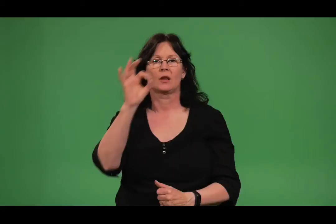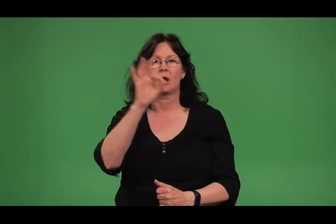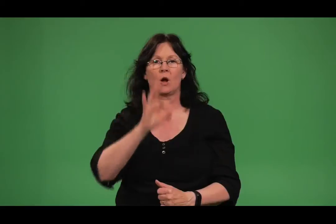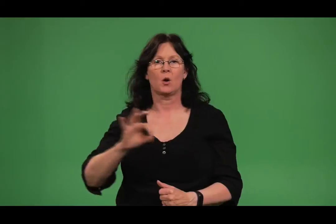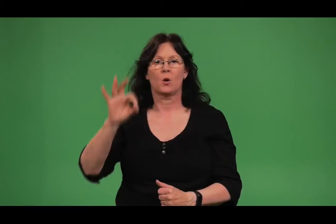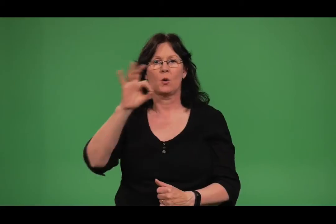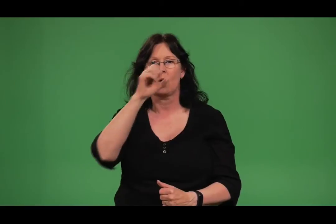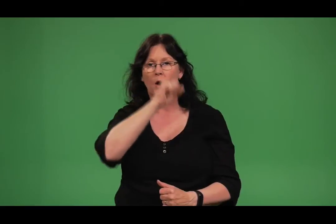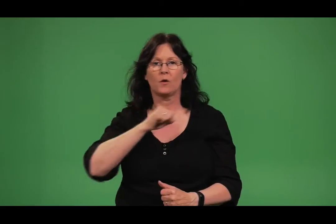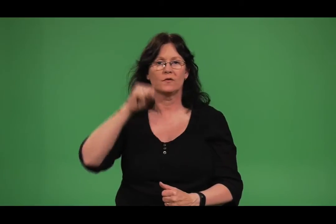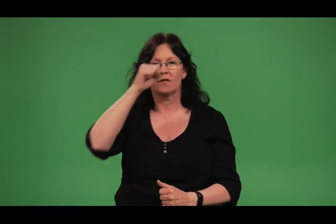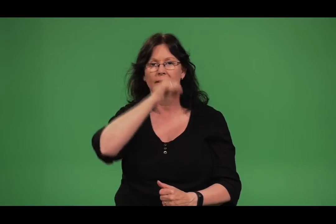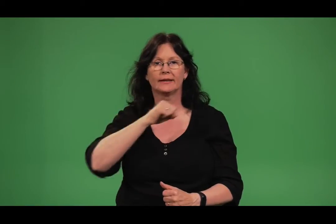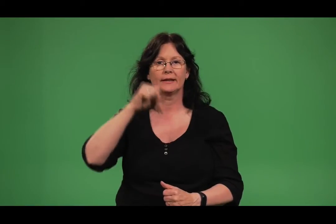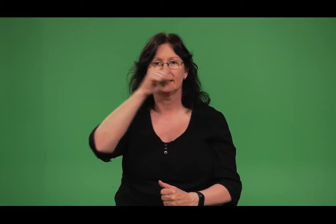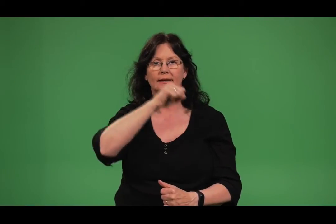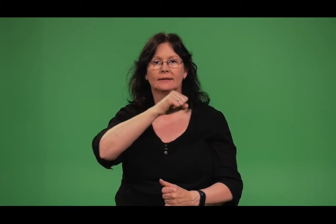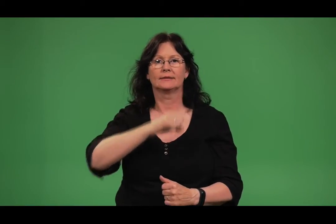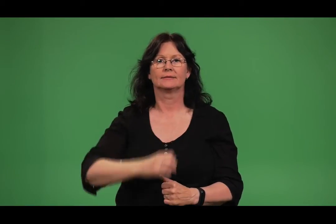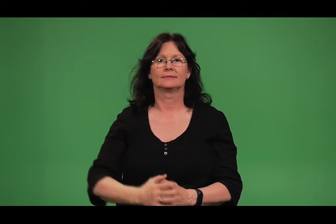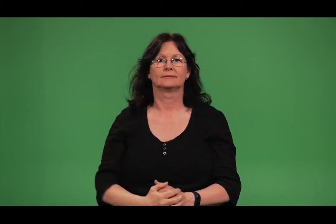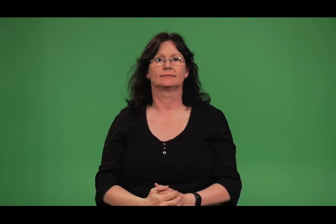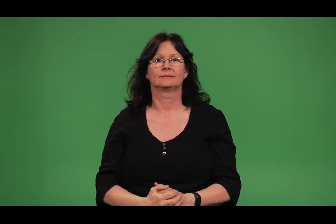Óáfengur